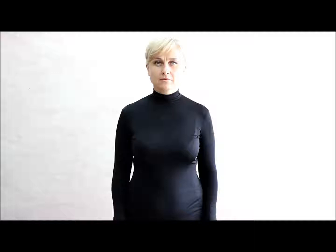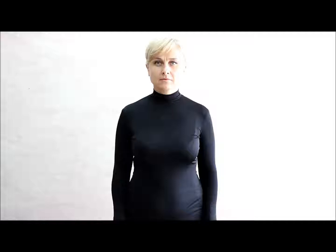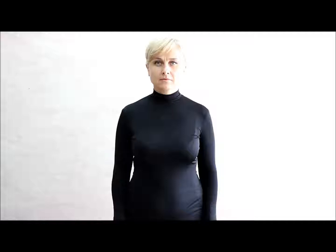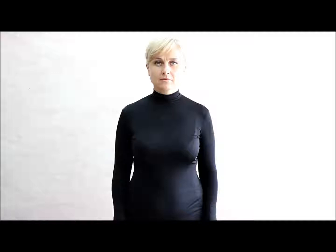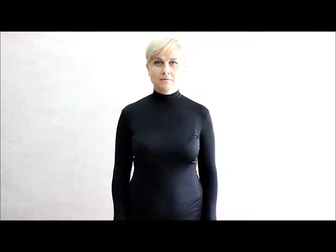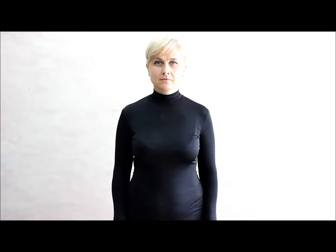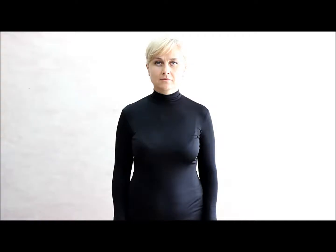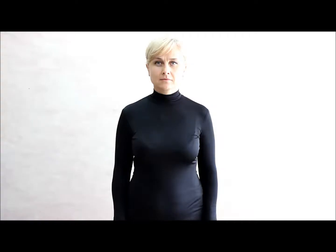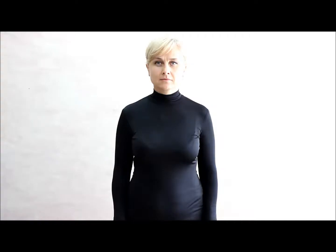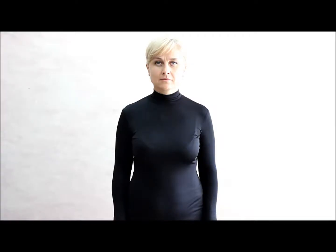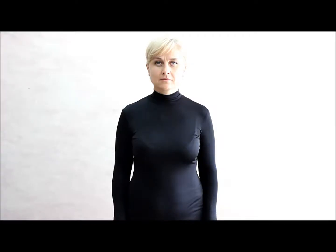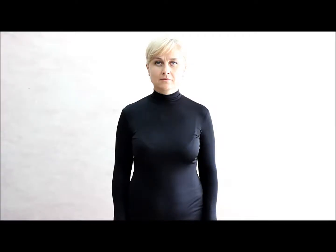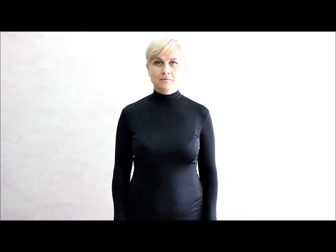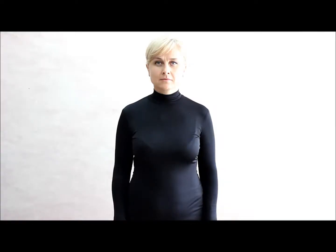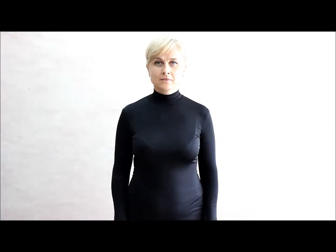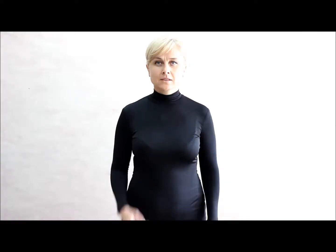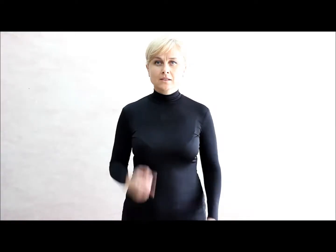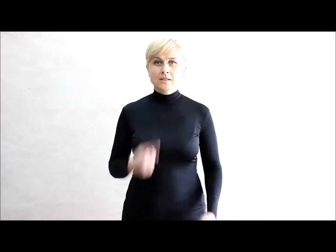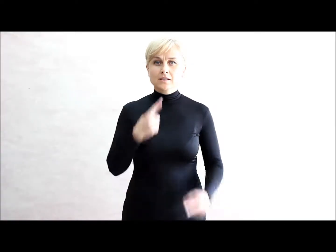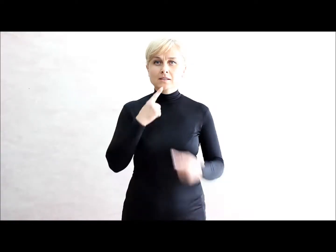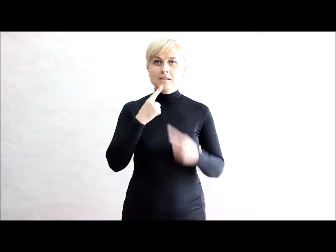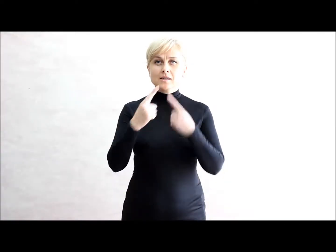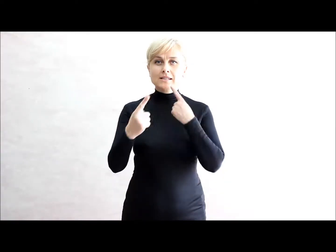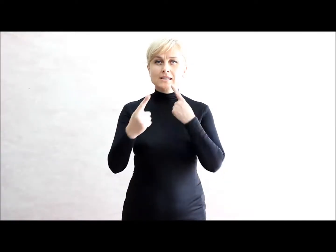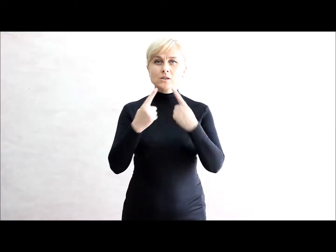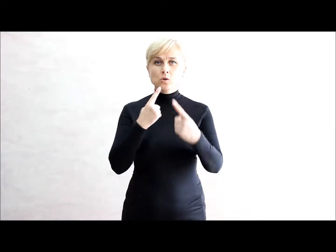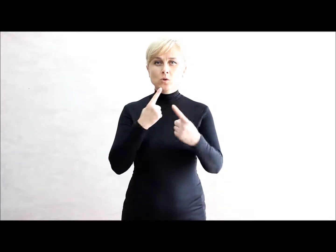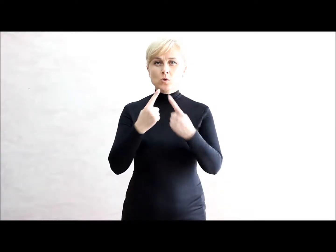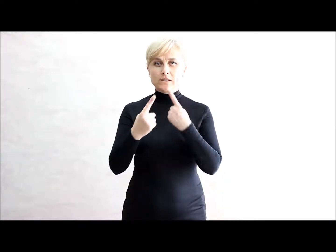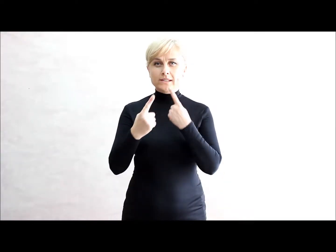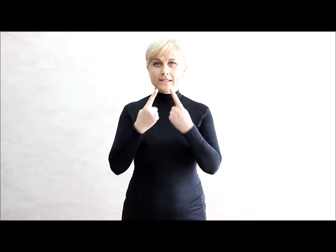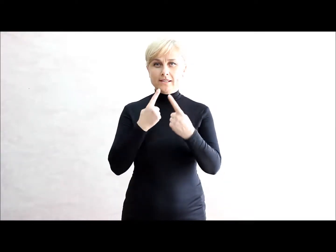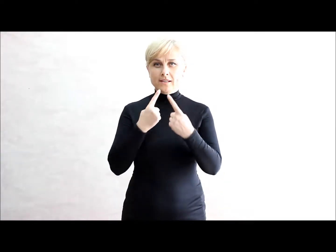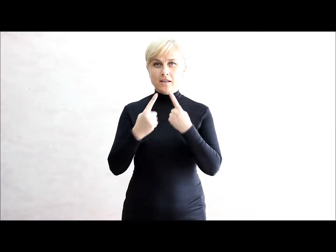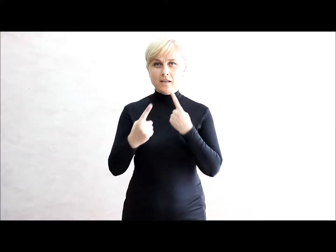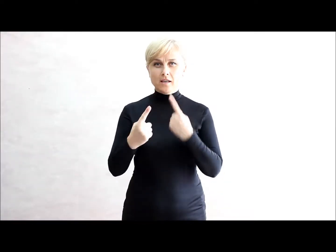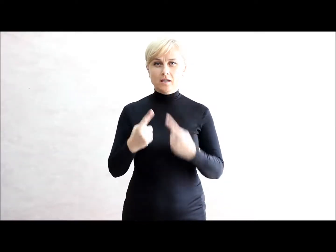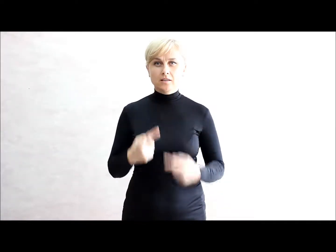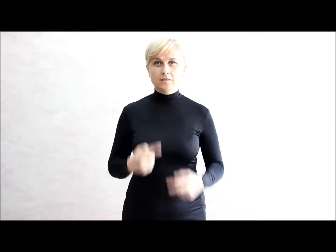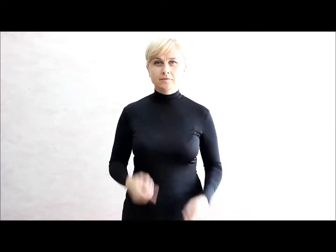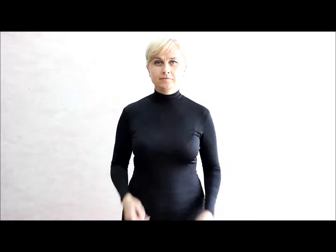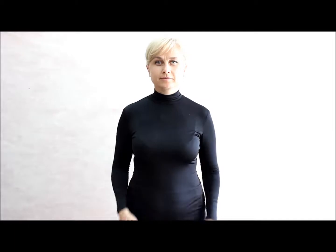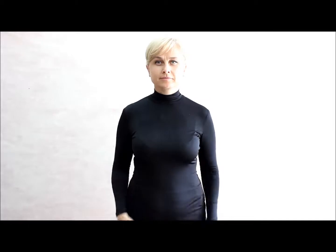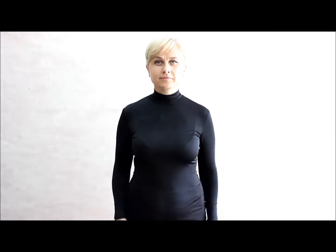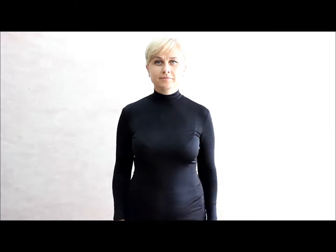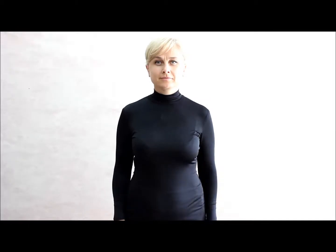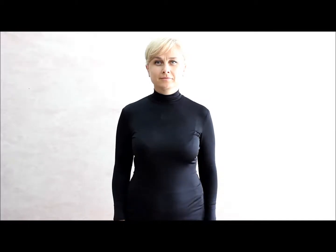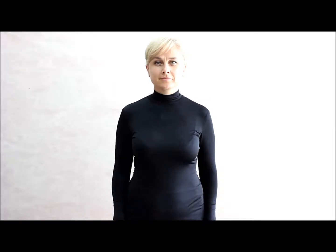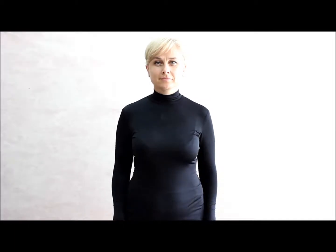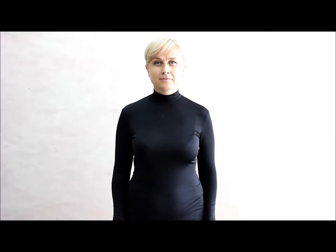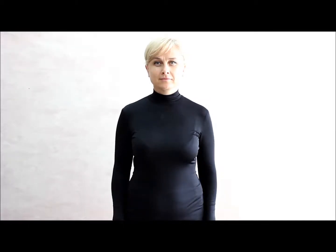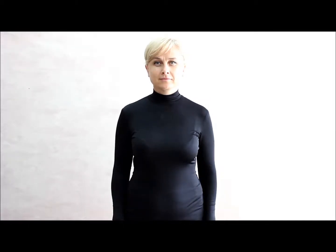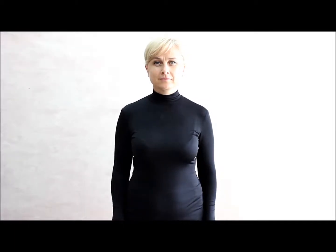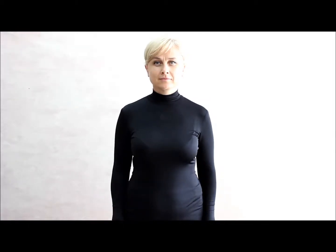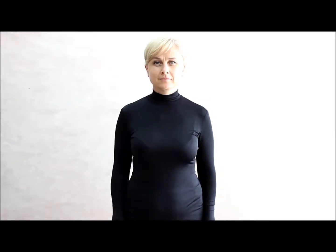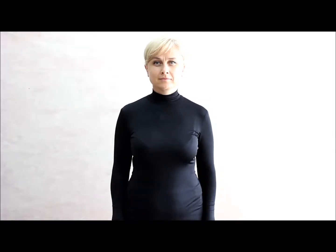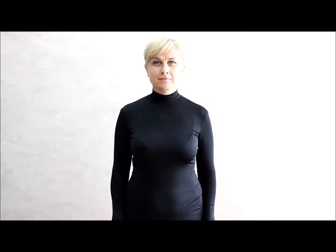Discuție